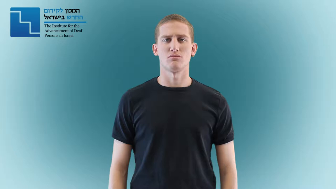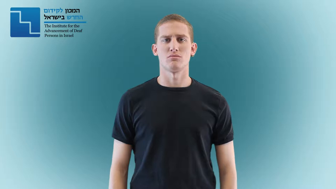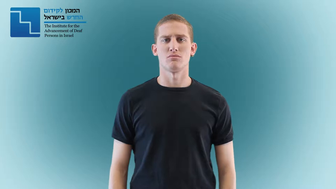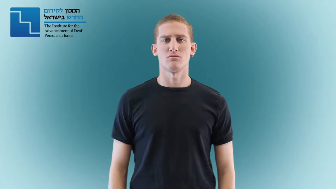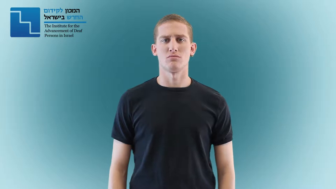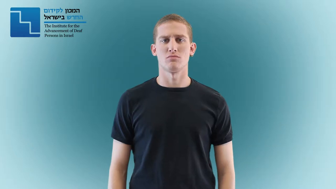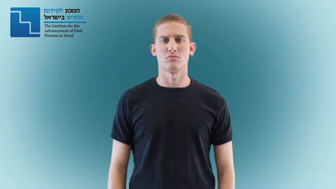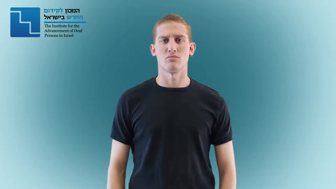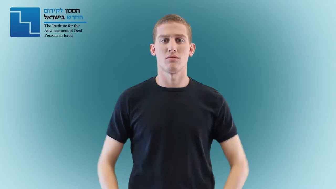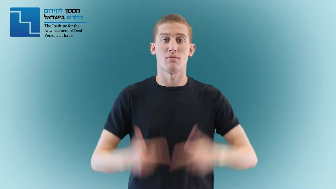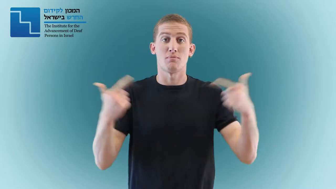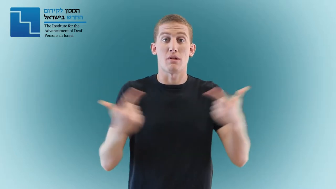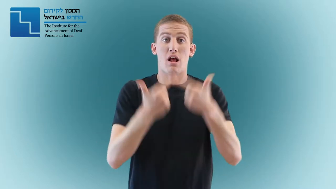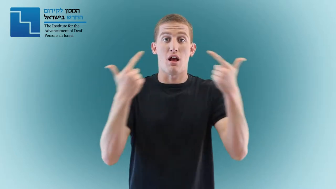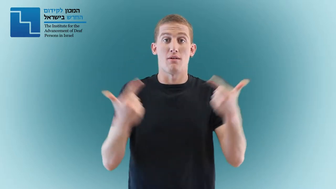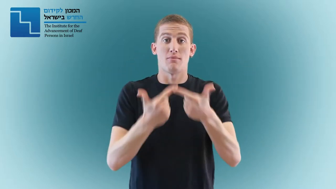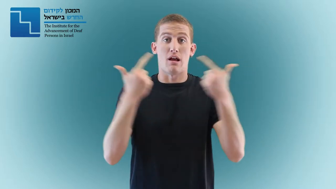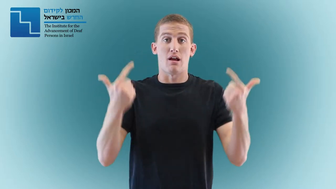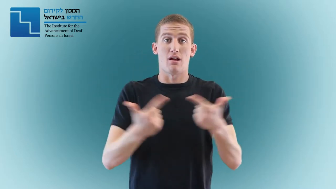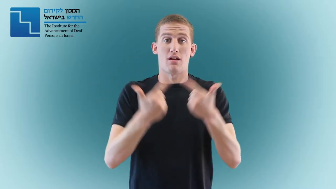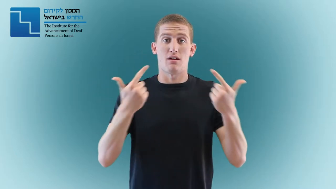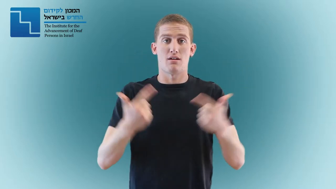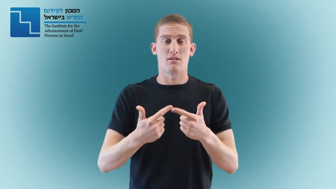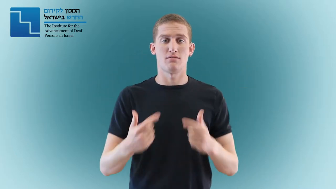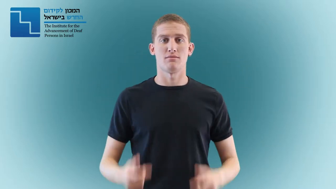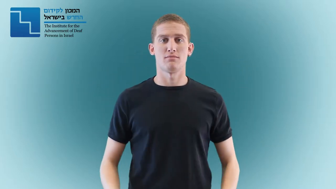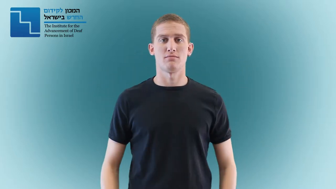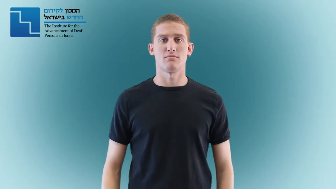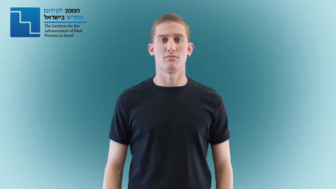מלחמה